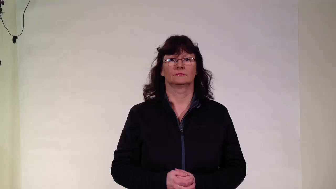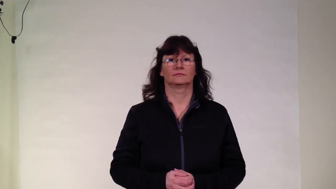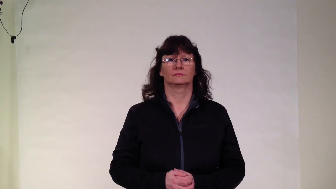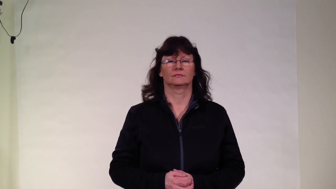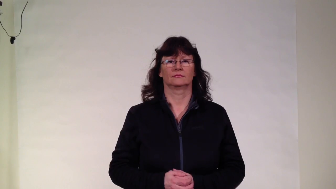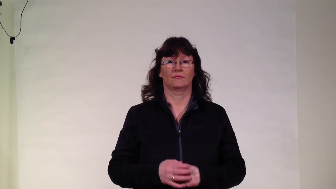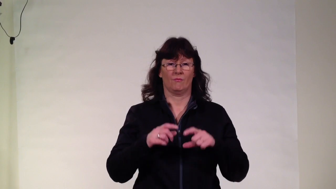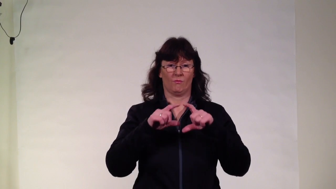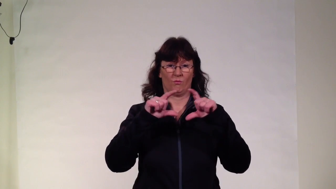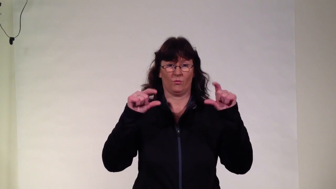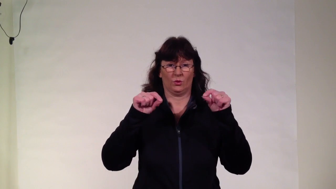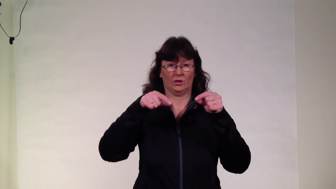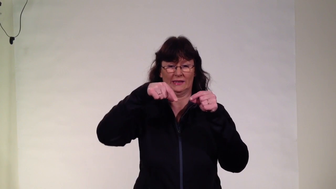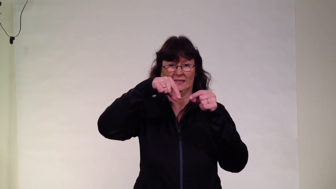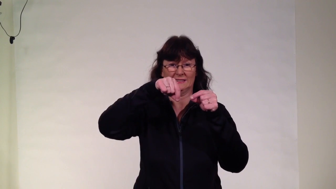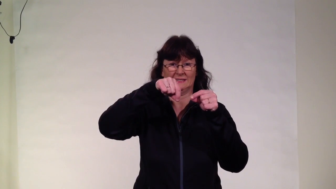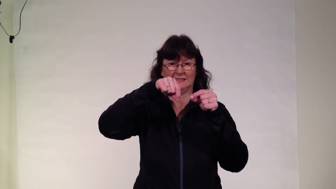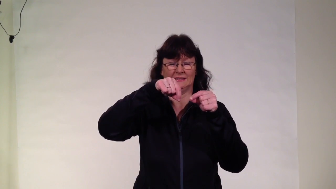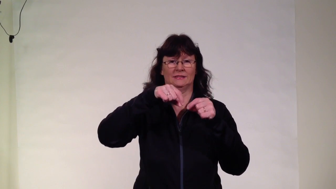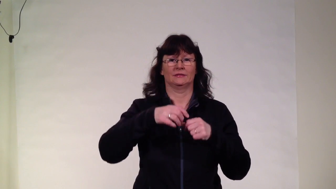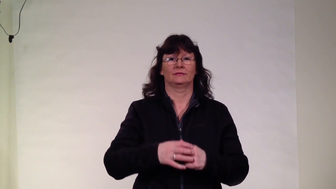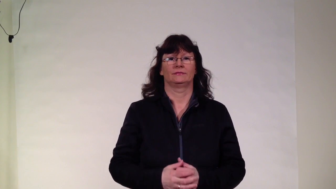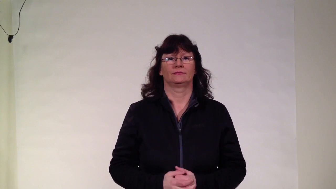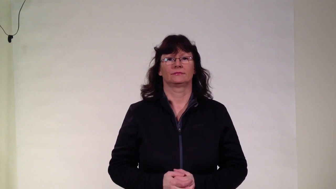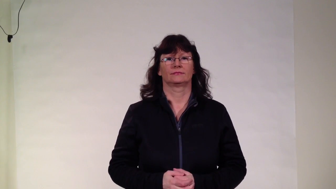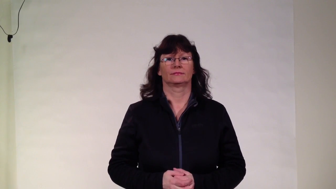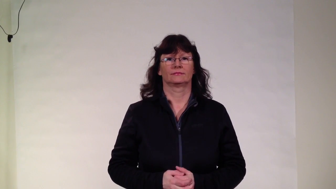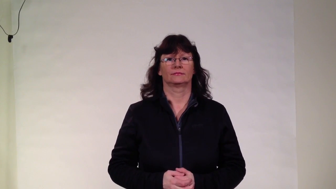Budda